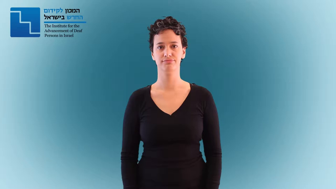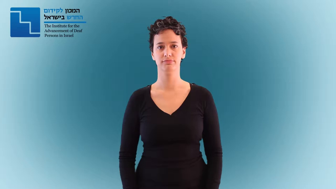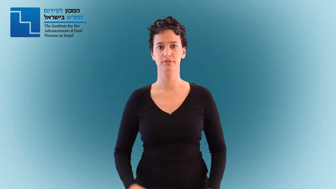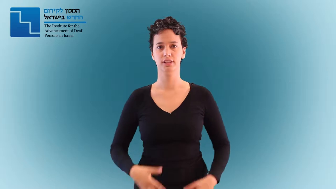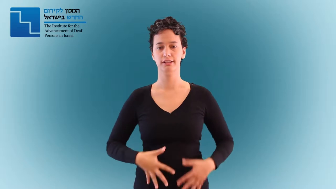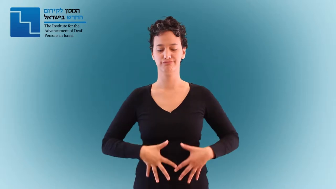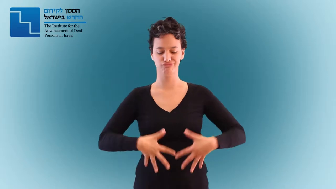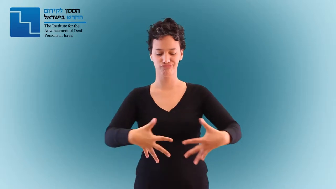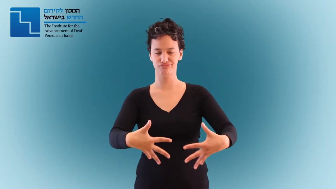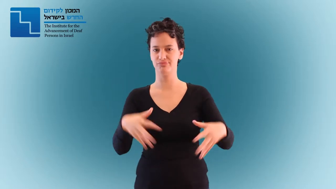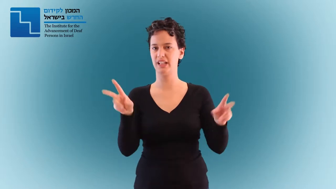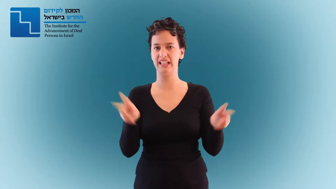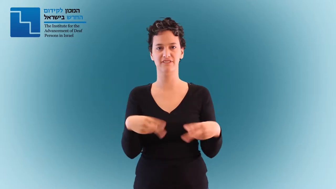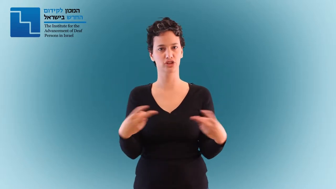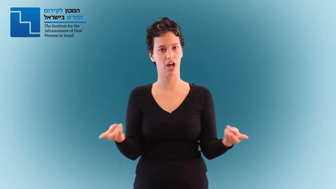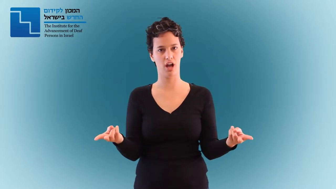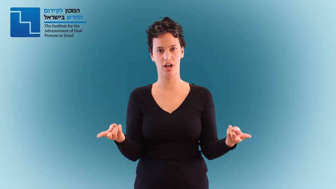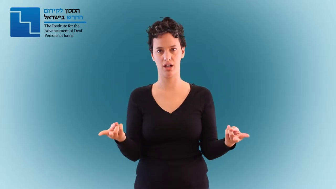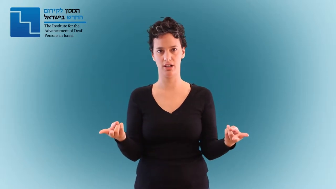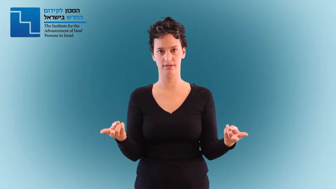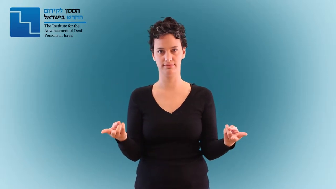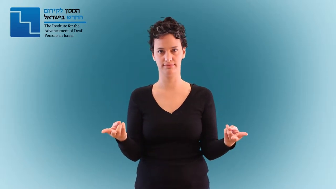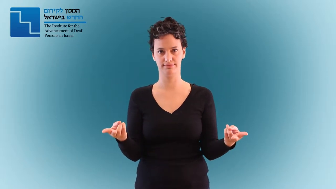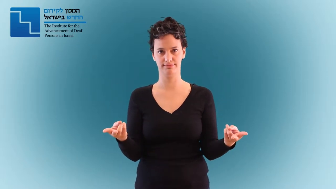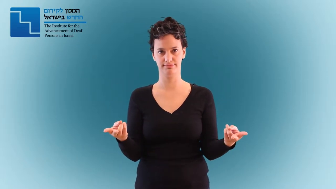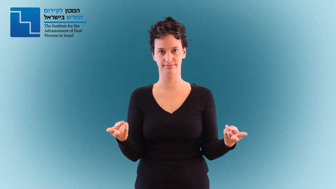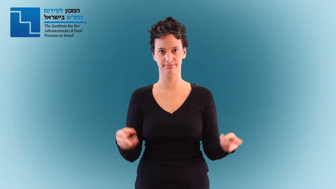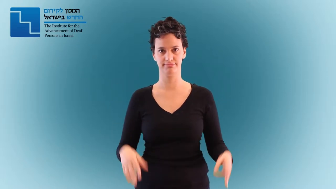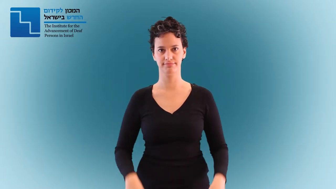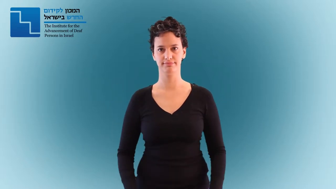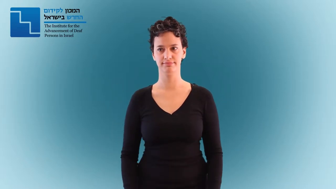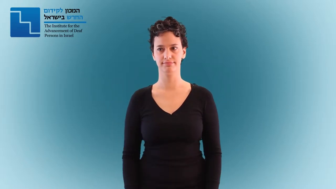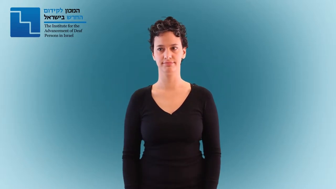עקרה (אי פיריון אישה)